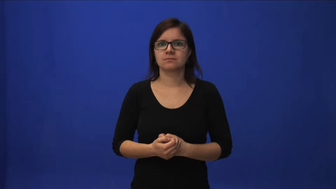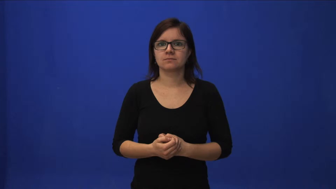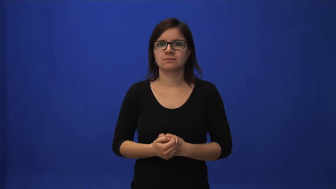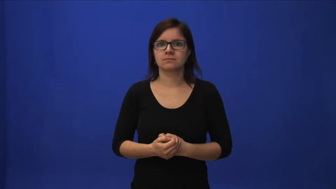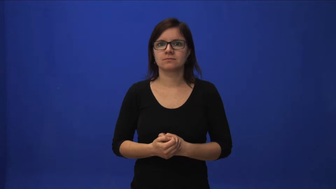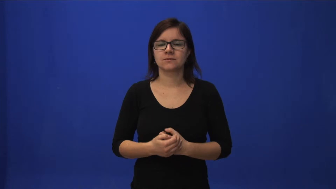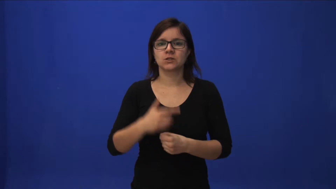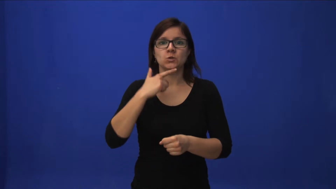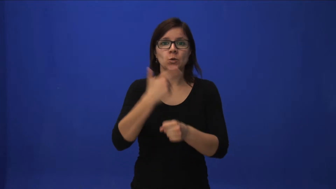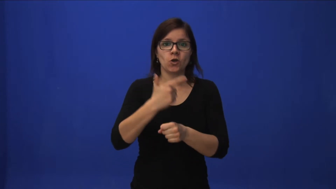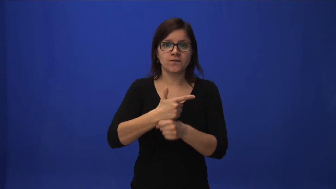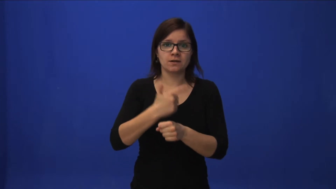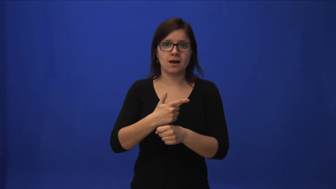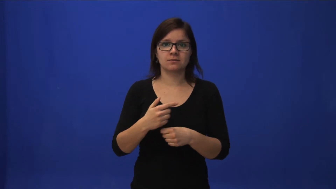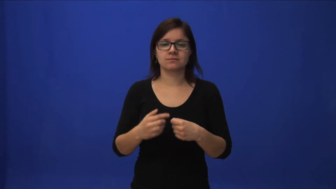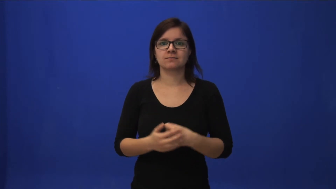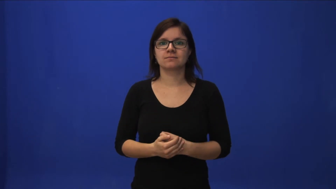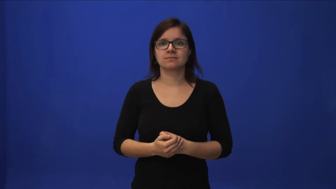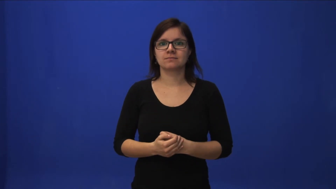Cukrovka